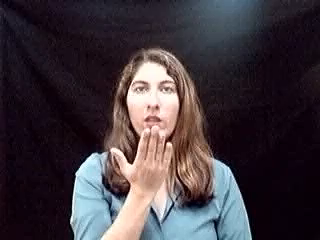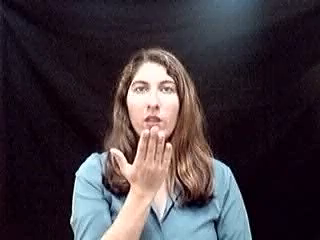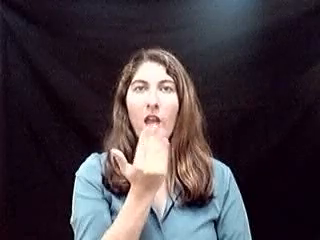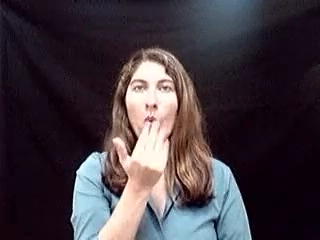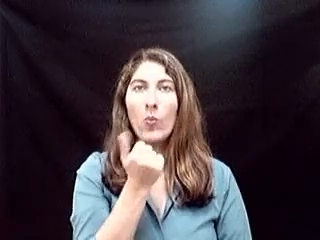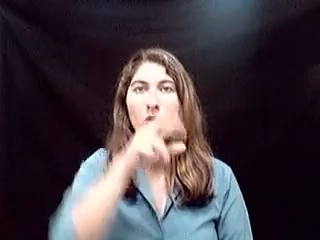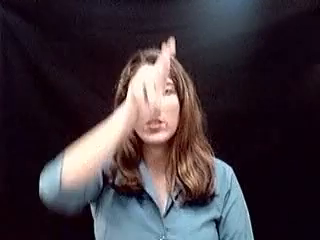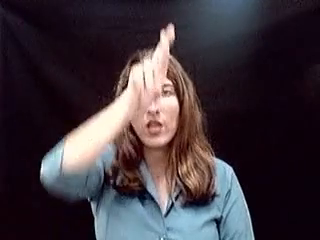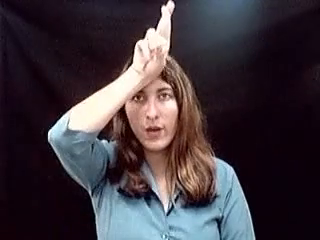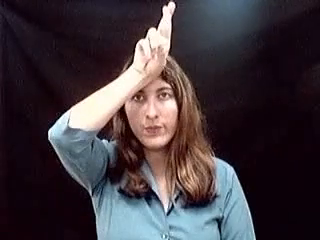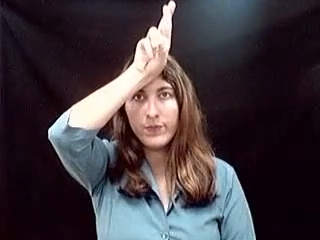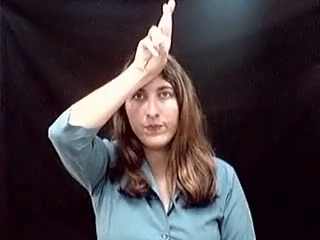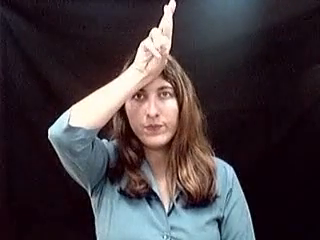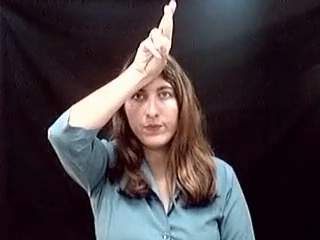almoçar